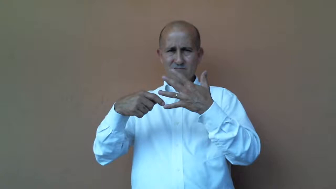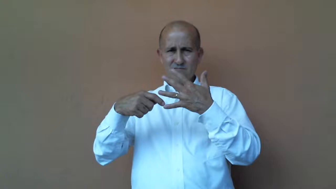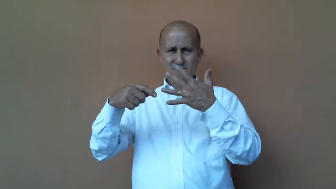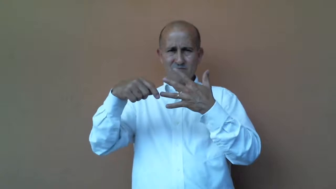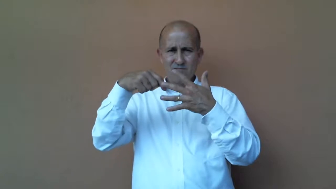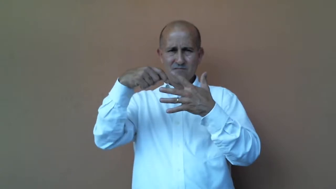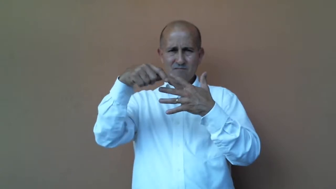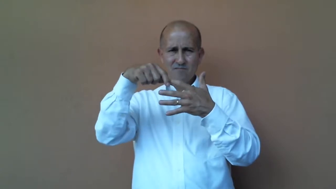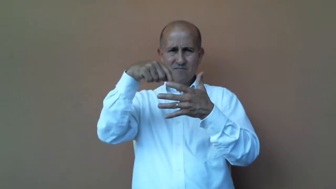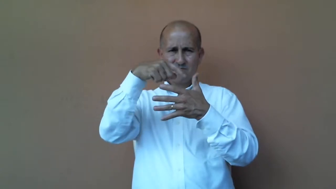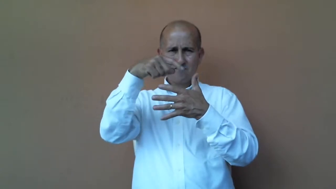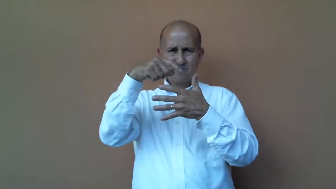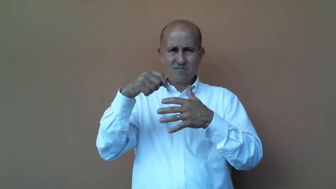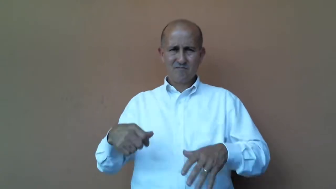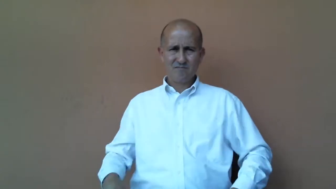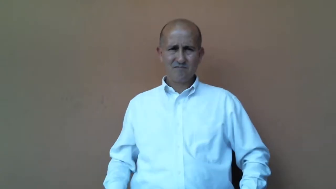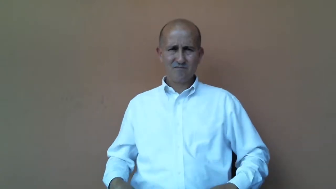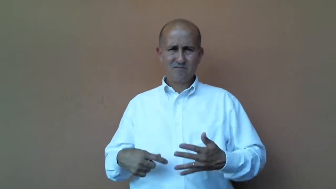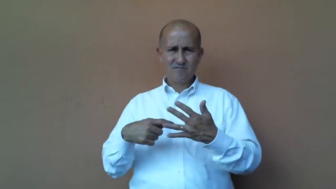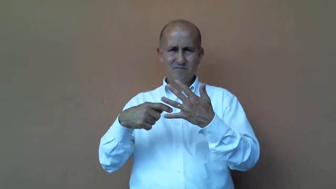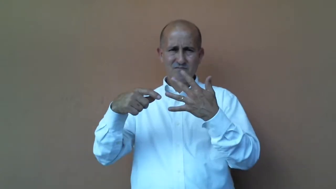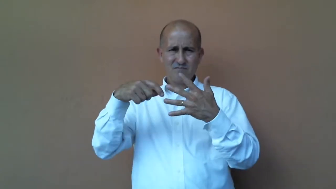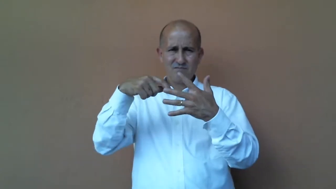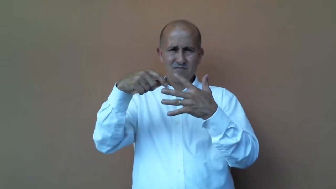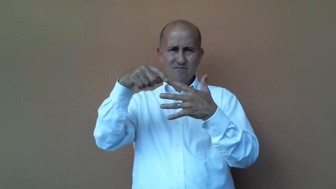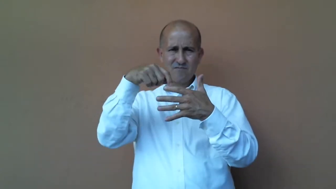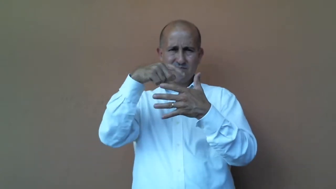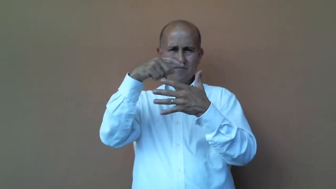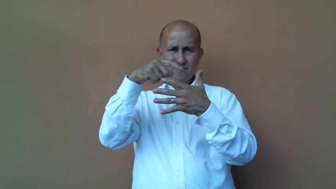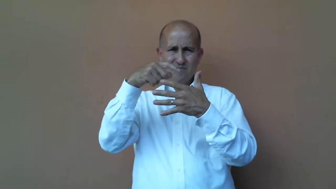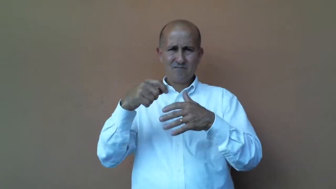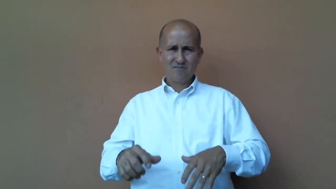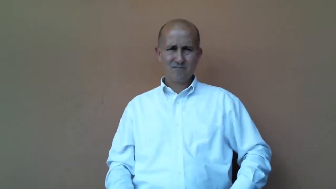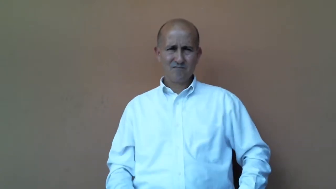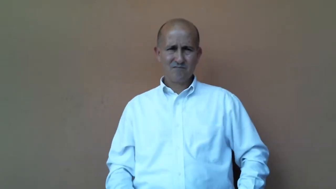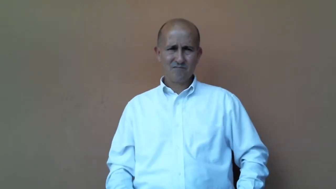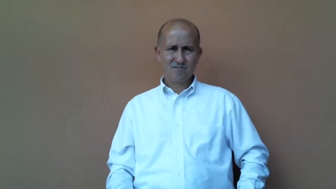entre, en medio de